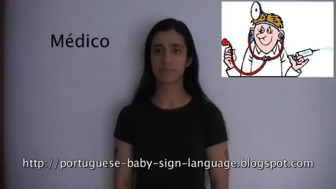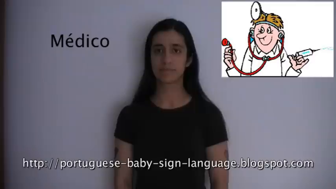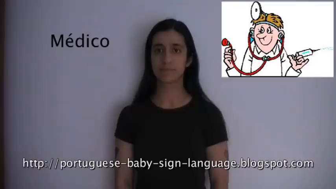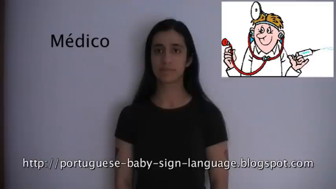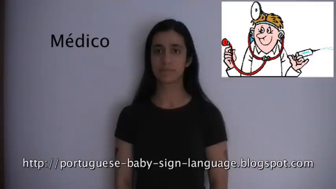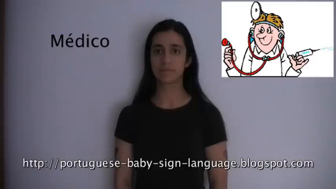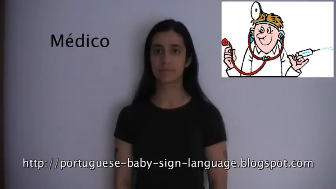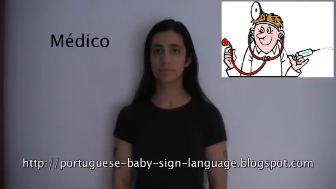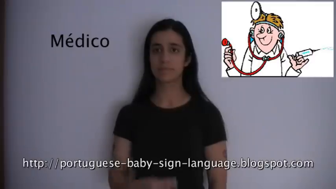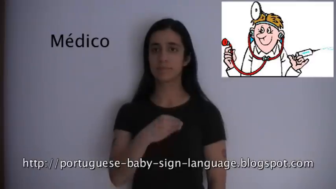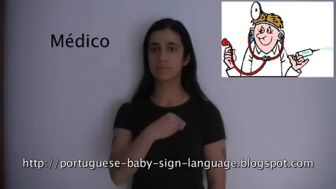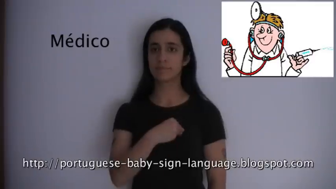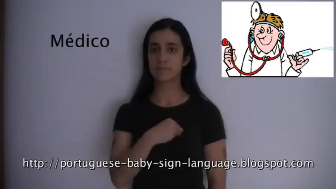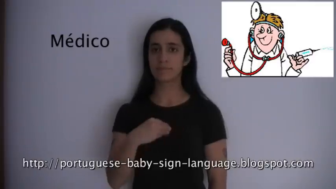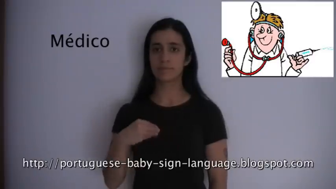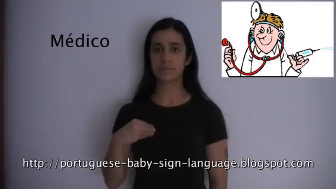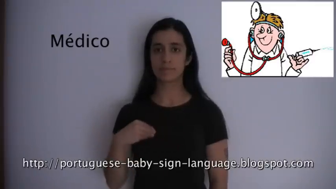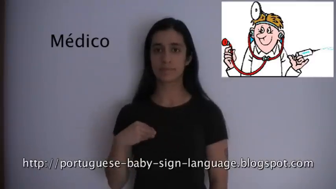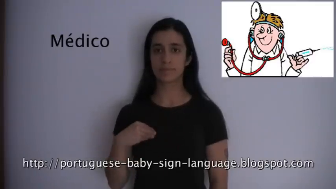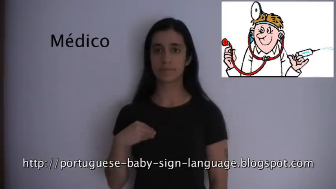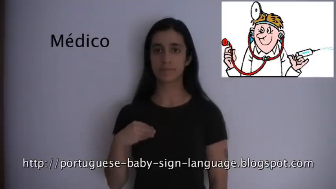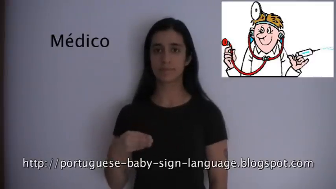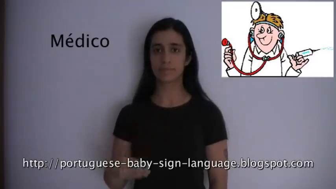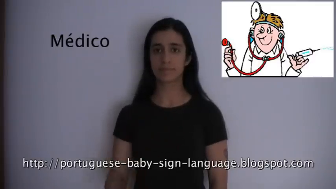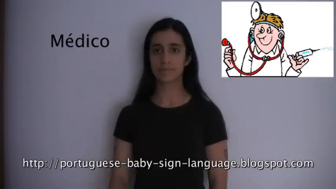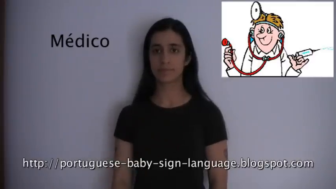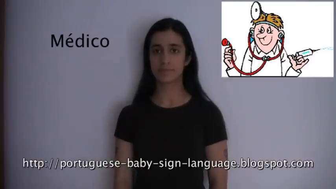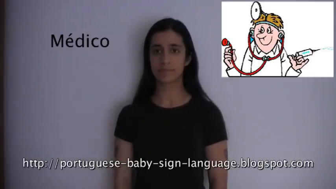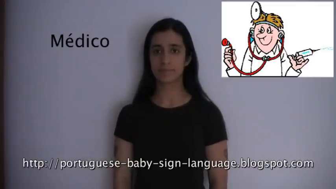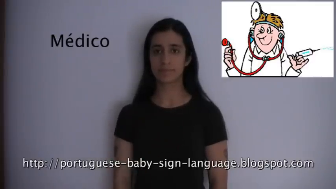médico